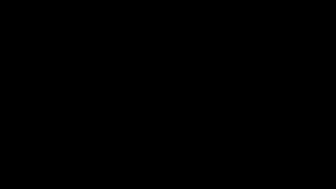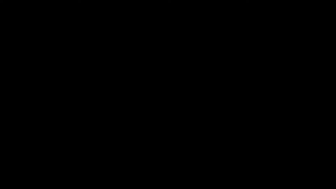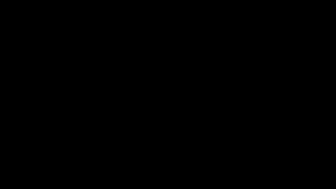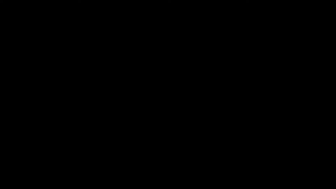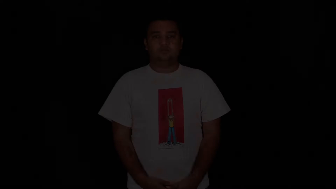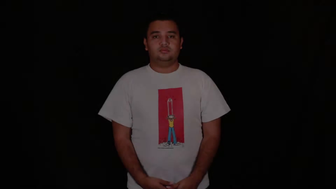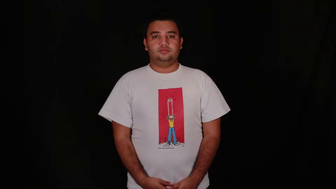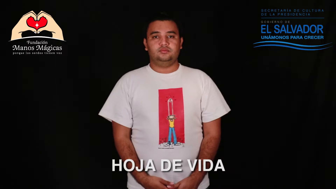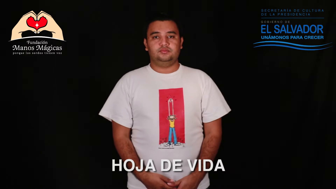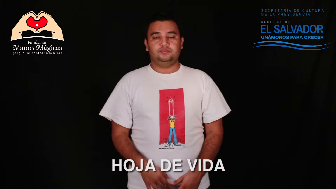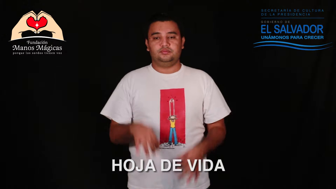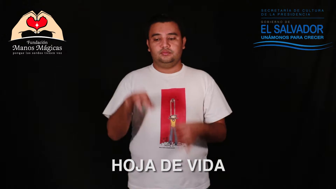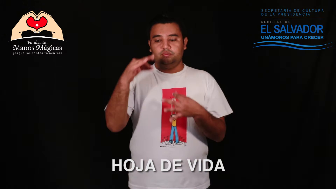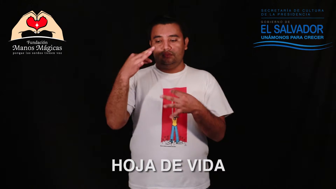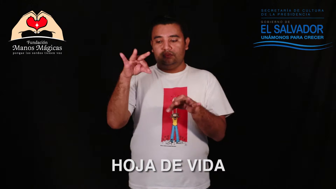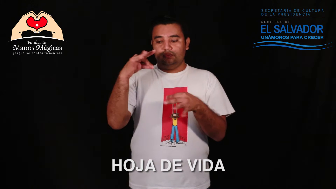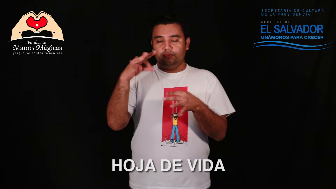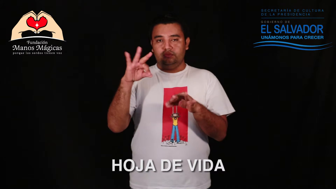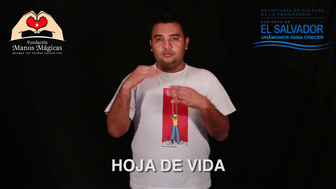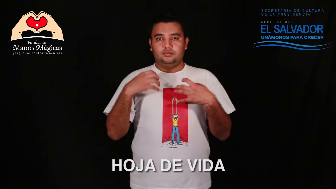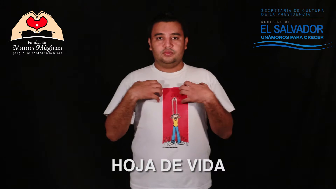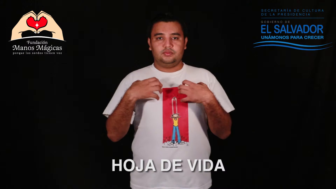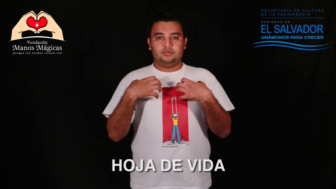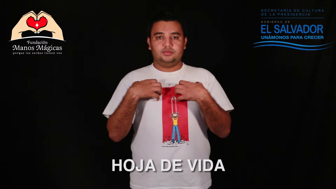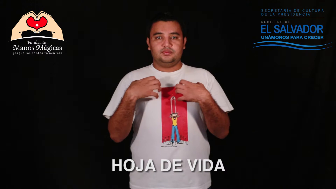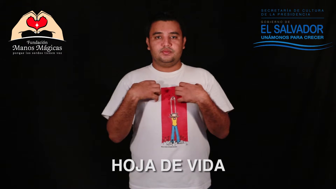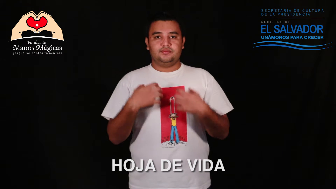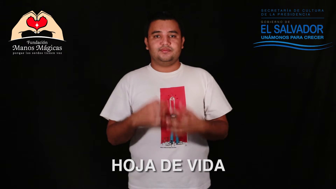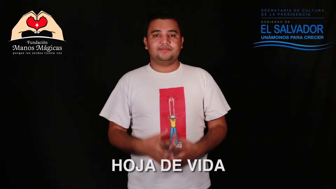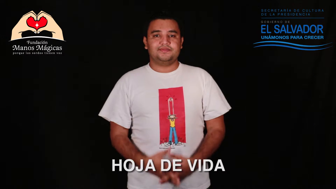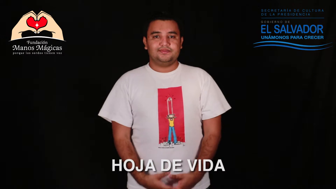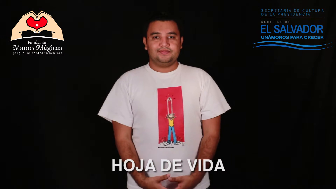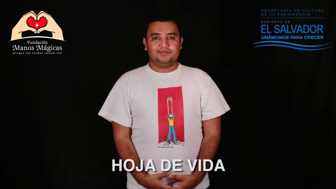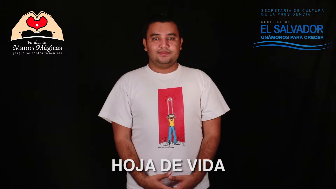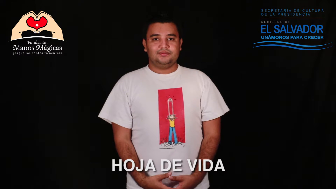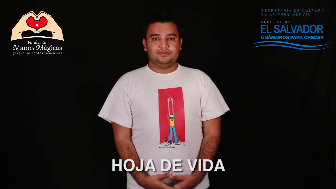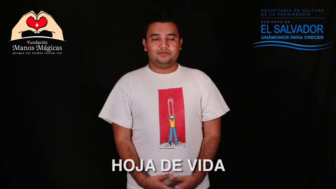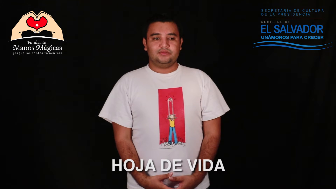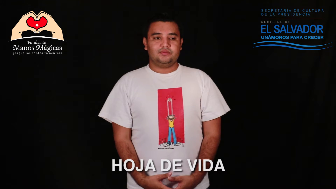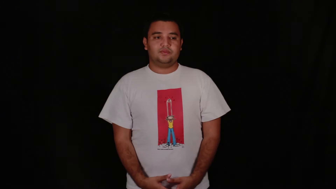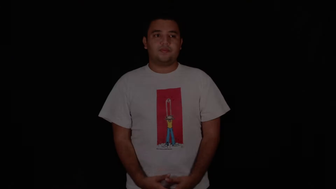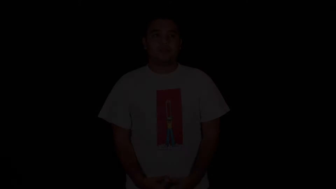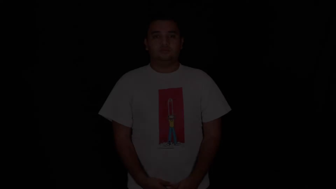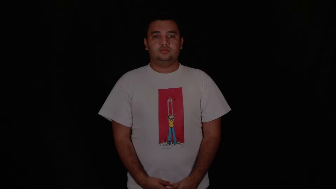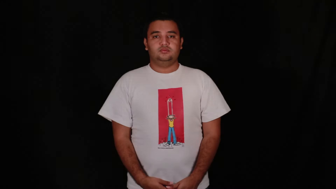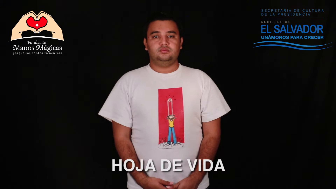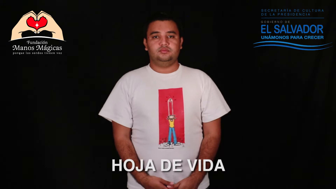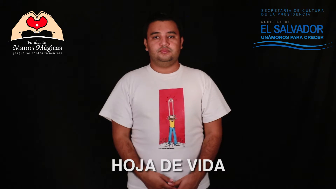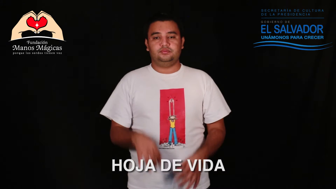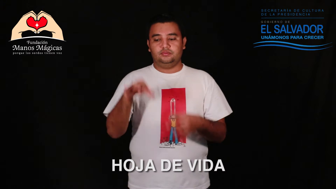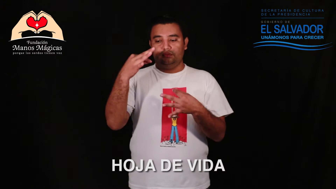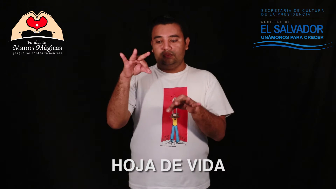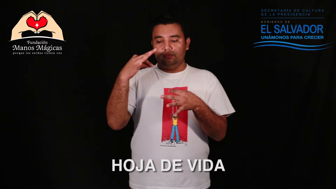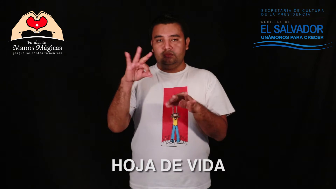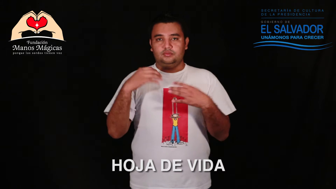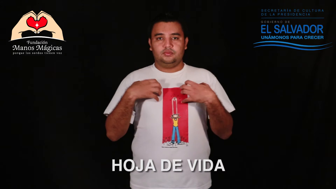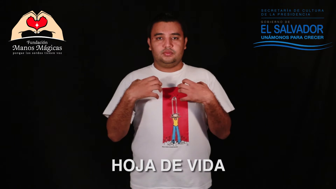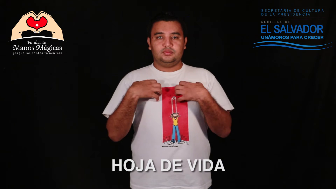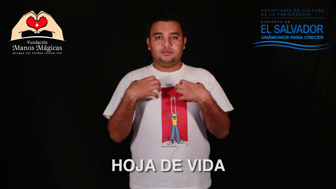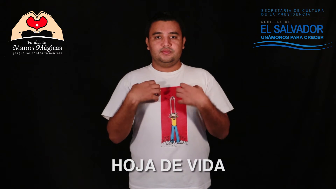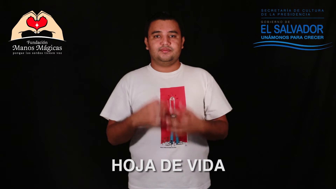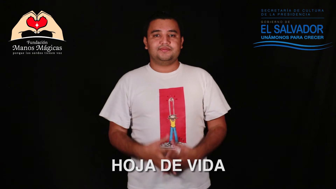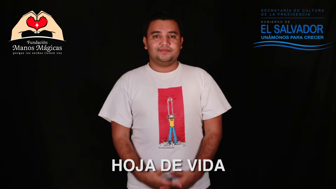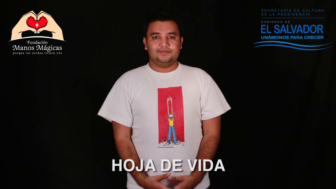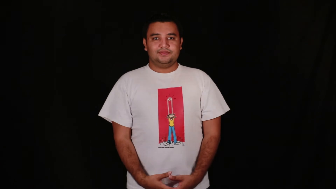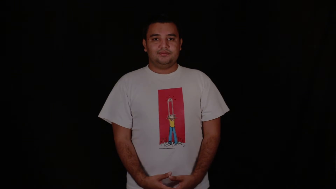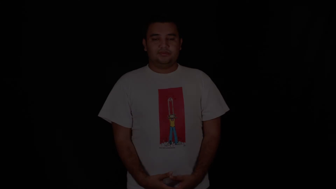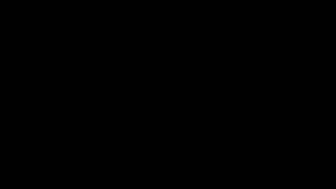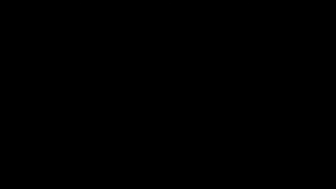Hoja de Vida